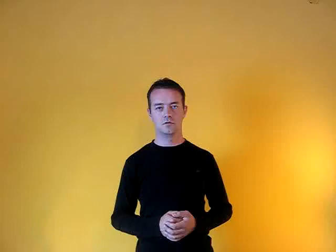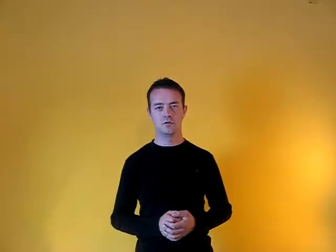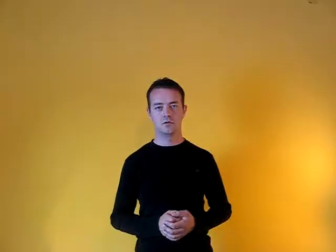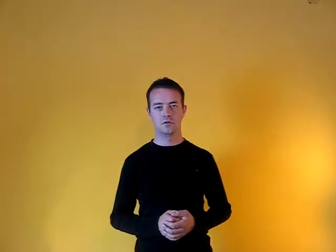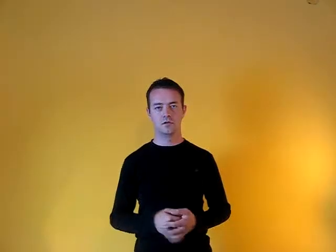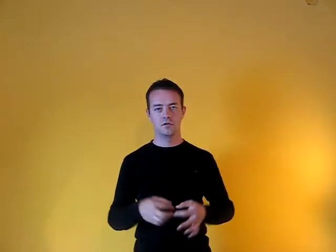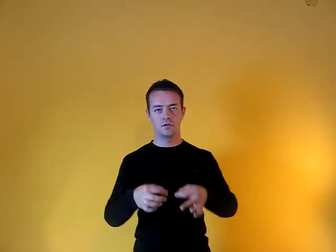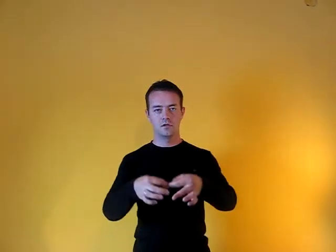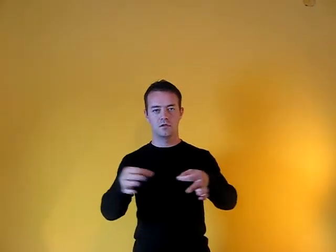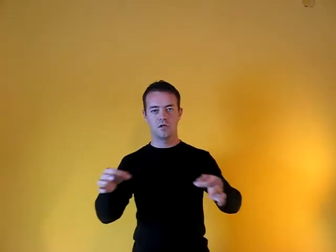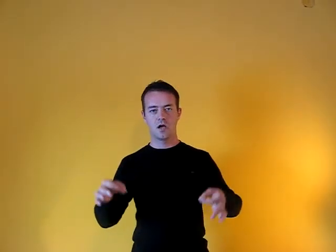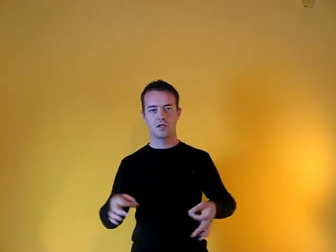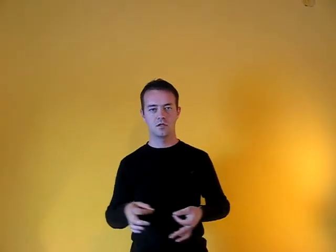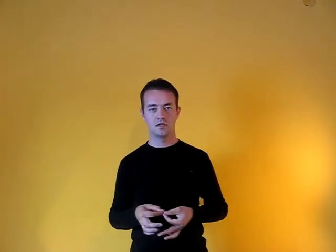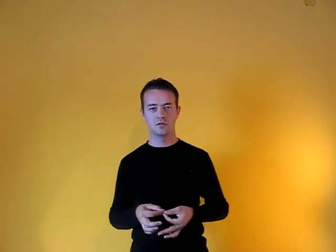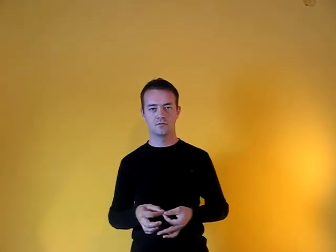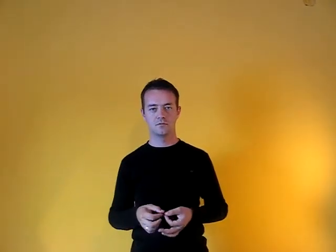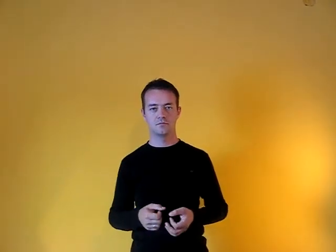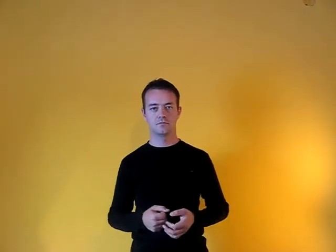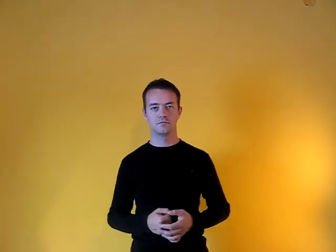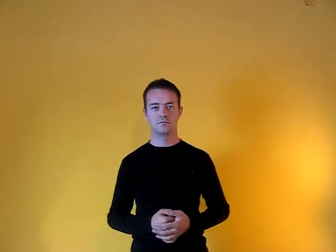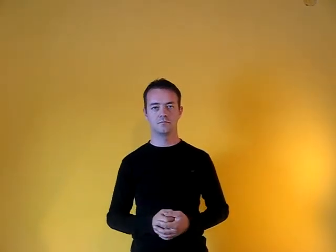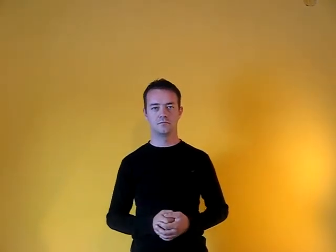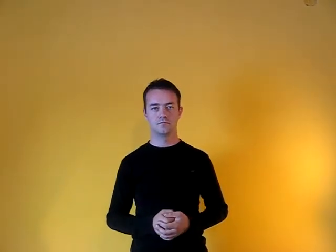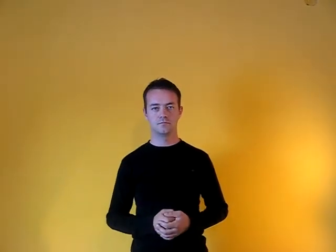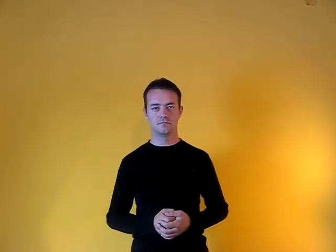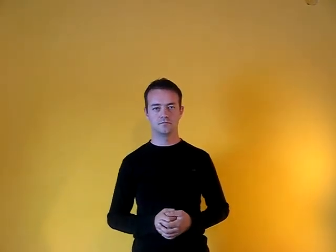tanjir